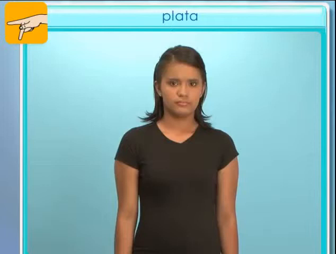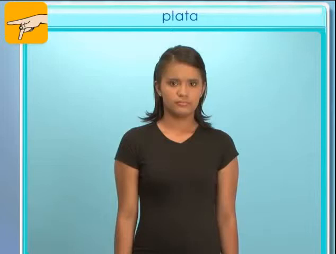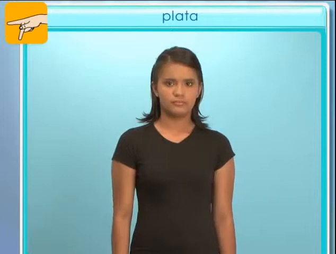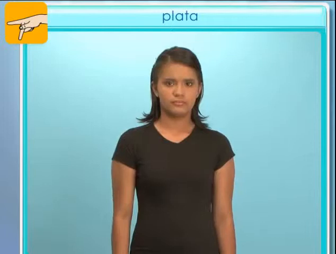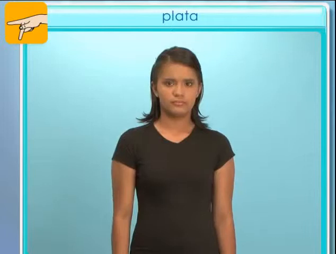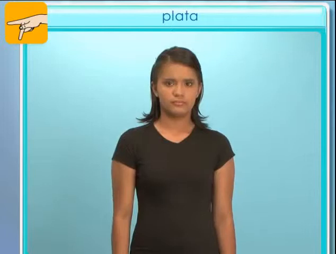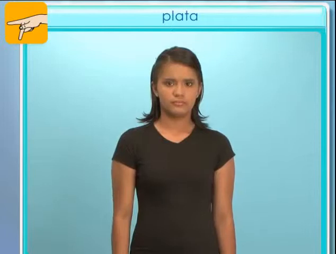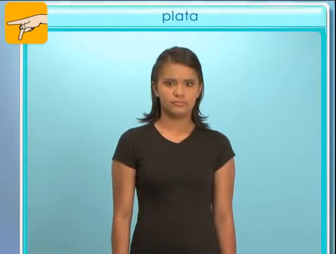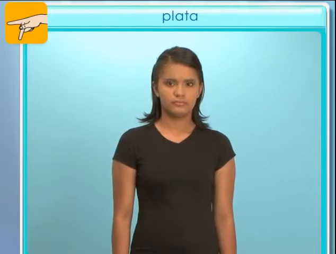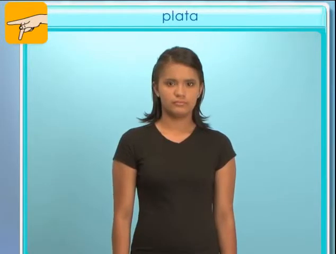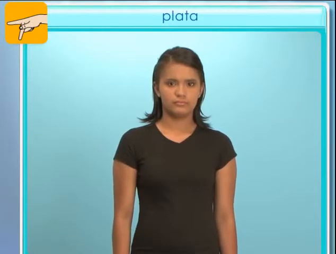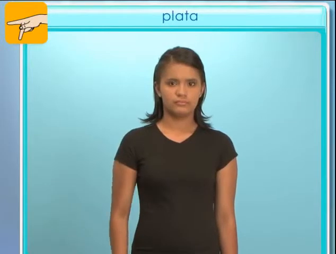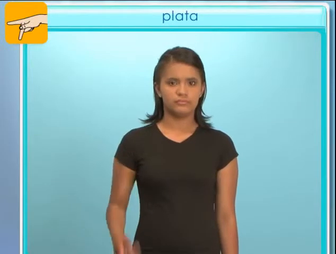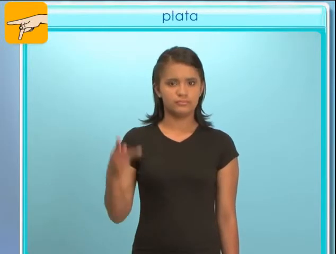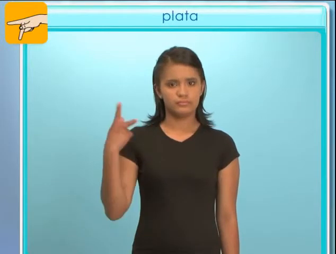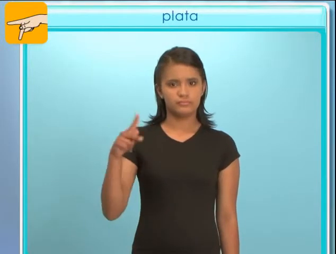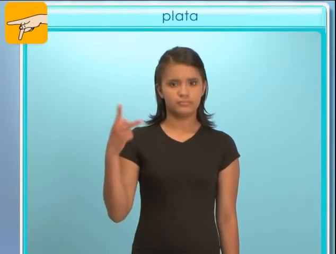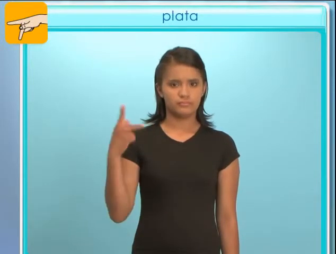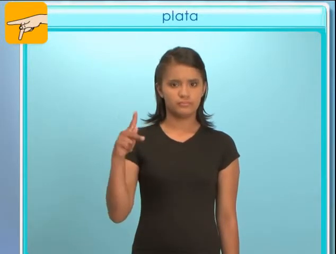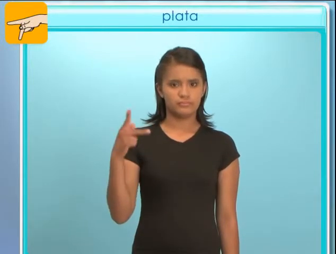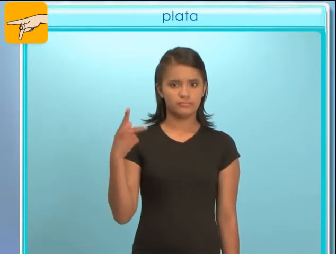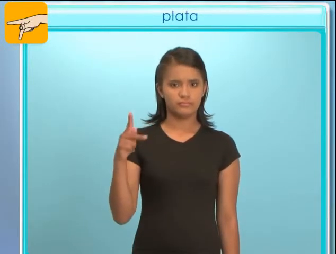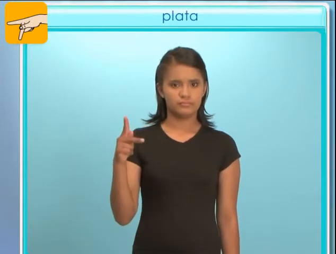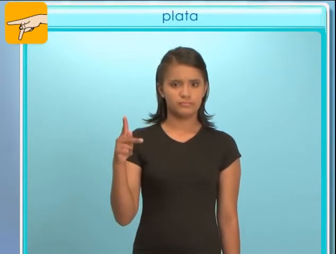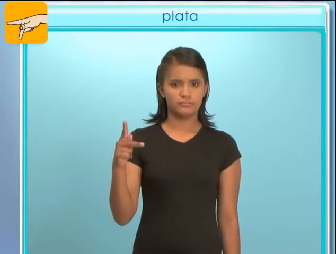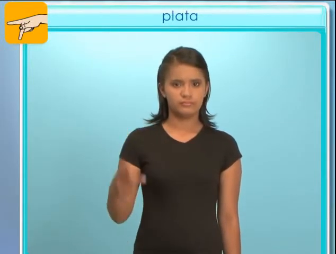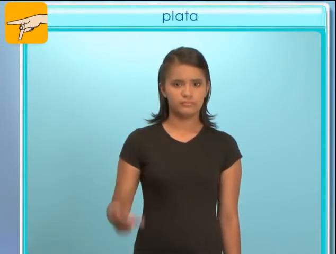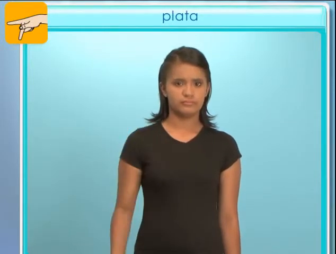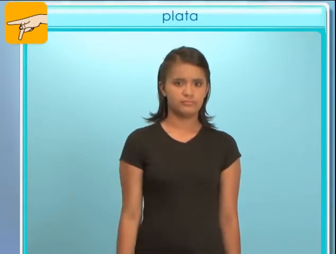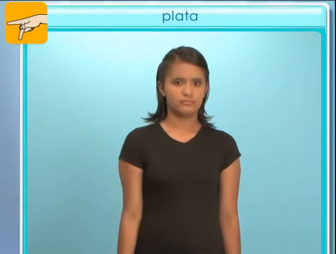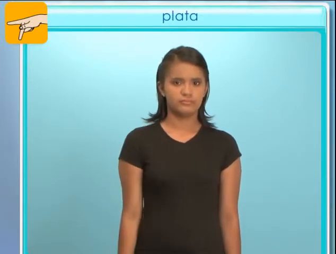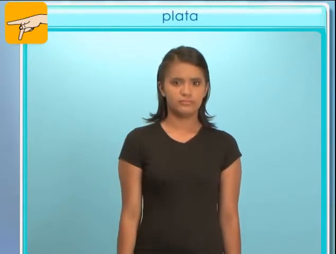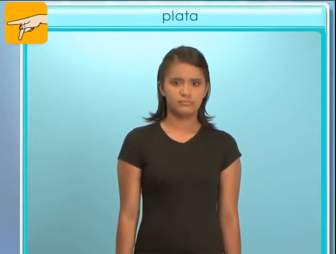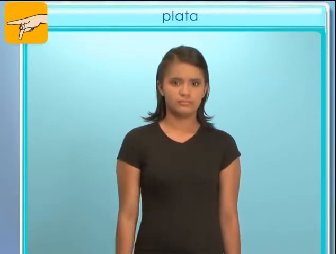PLATA